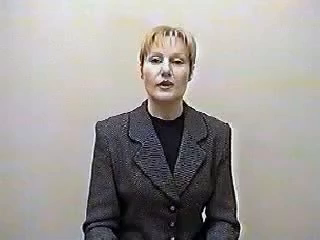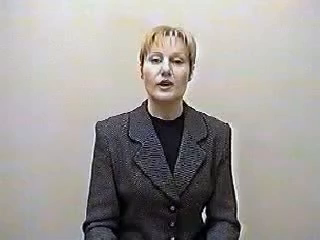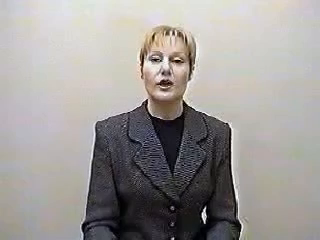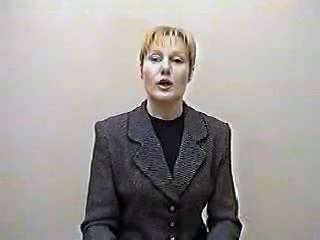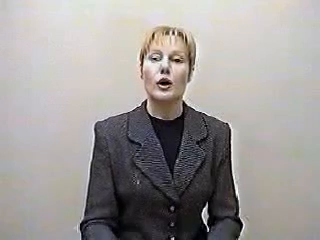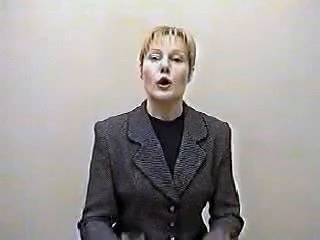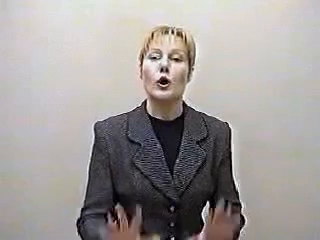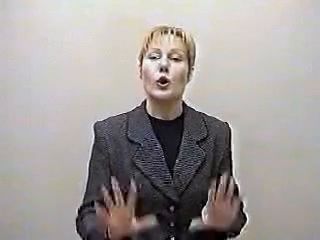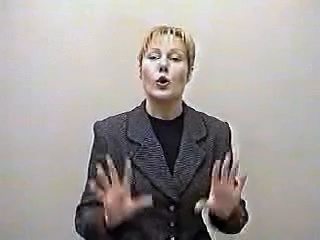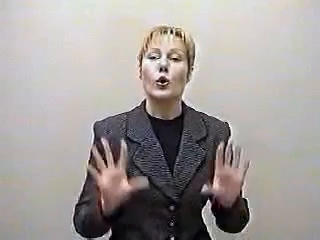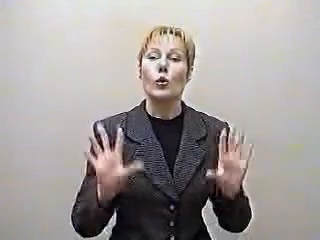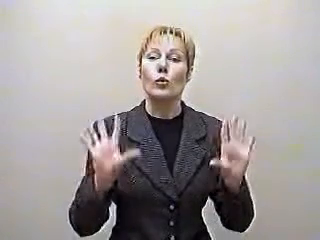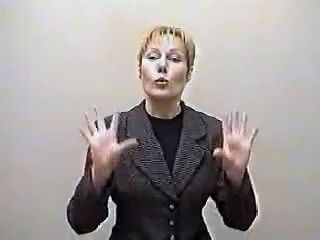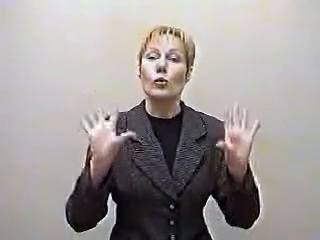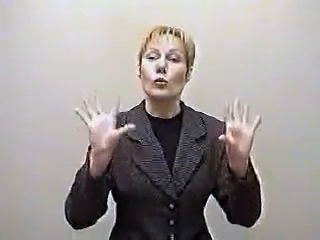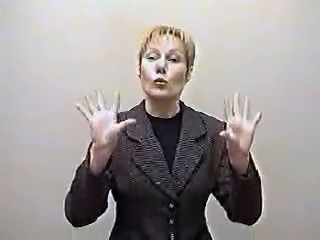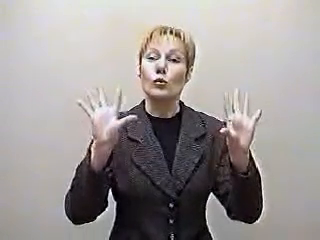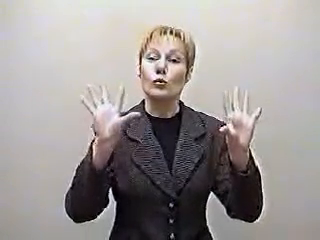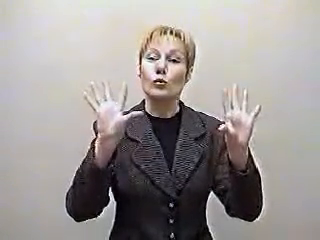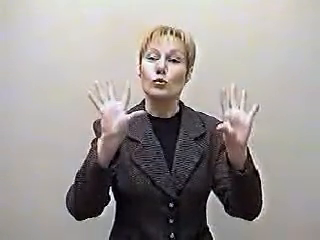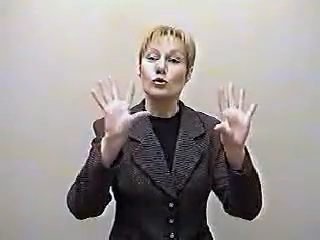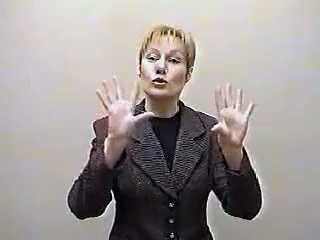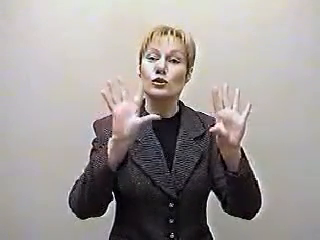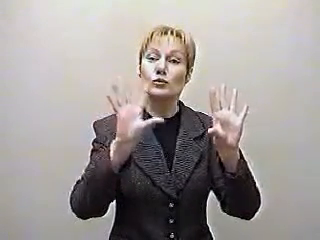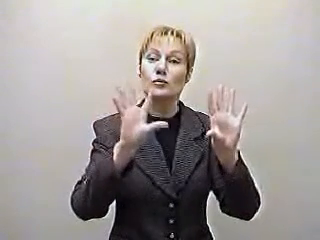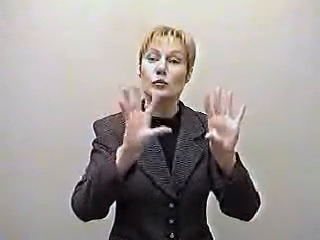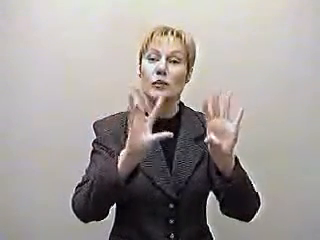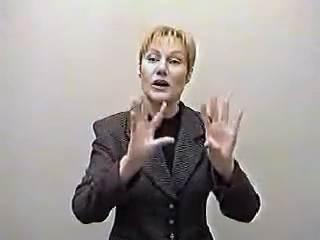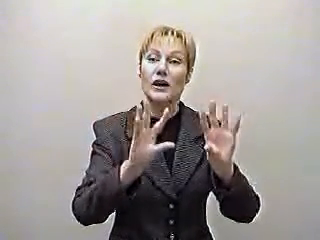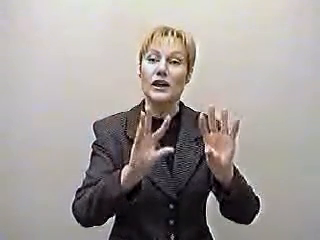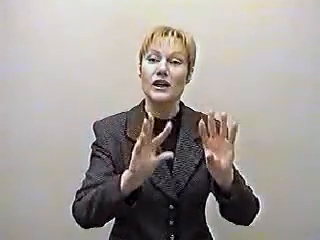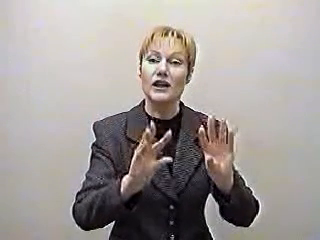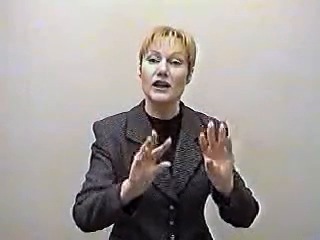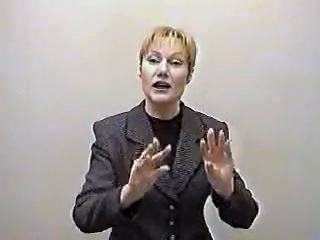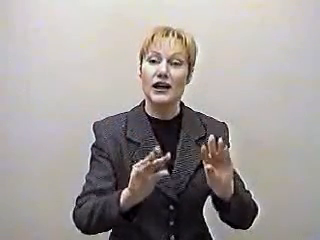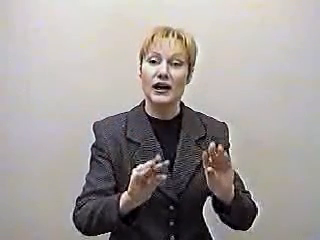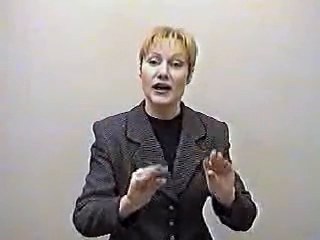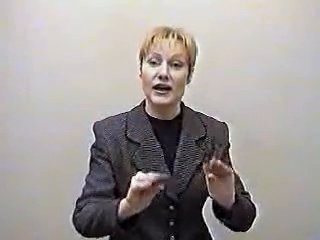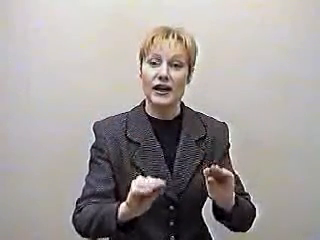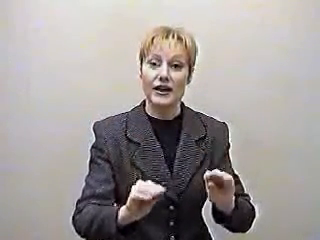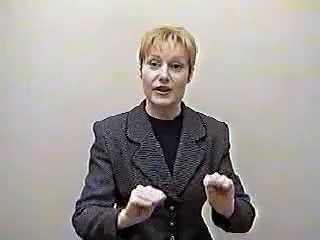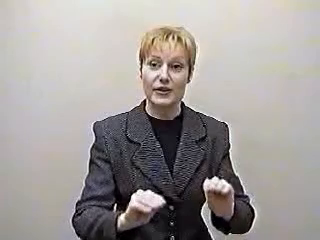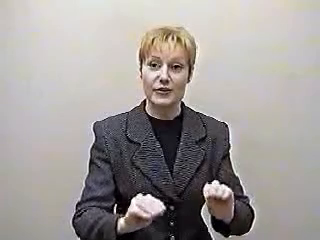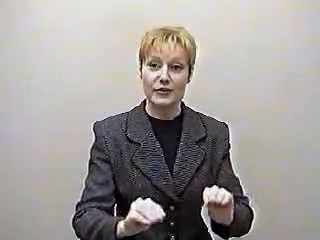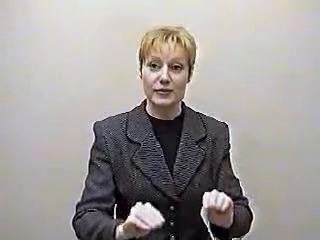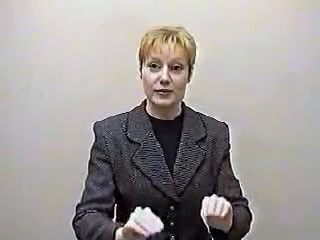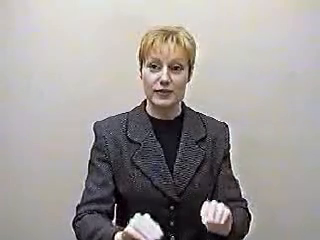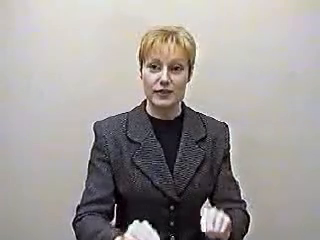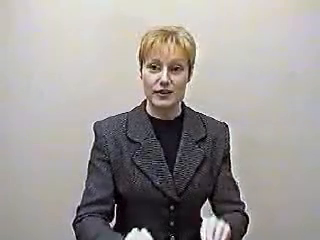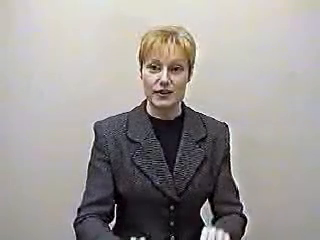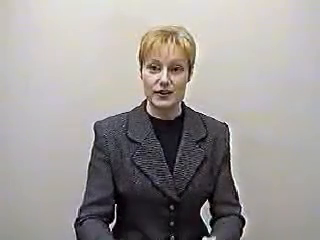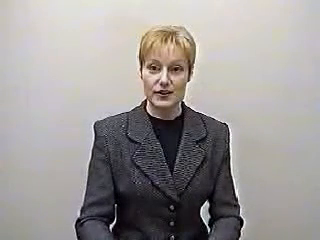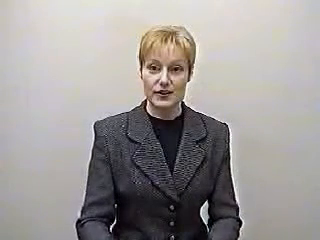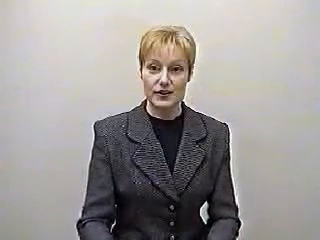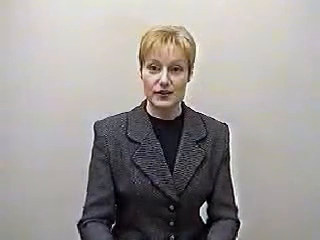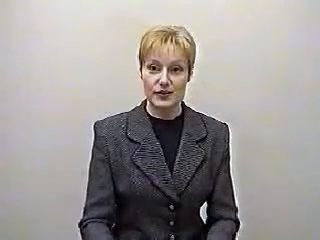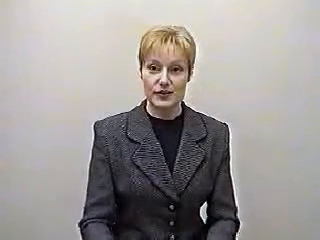успокаивать